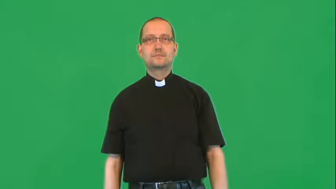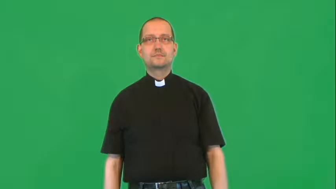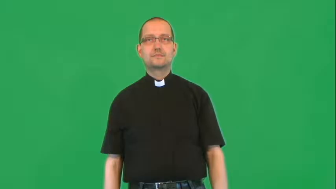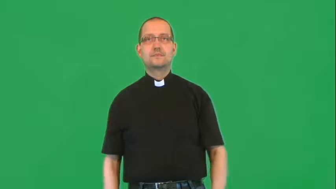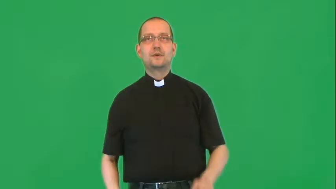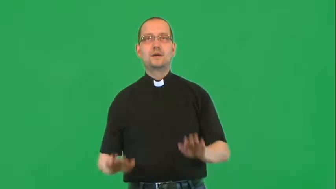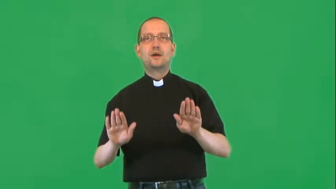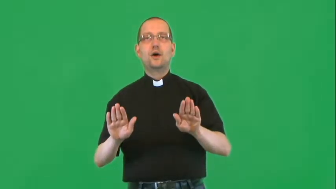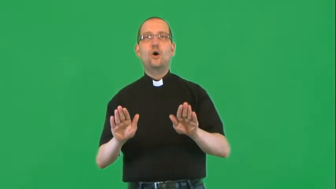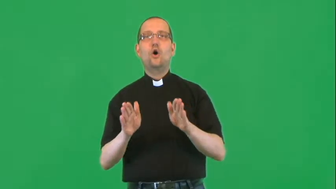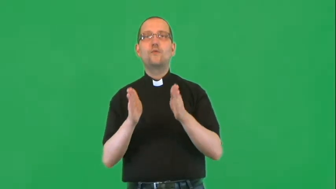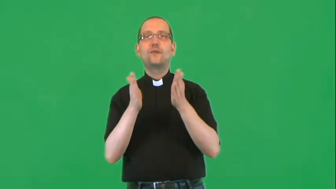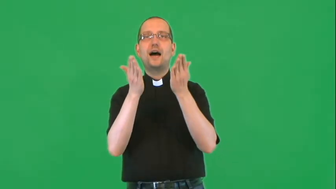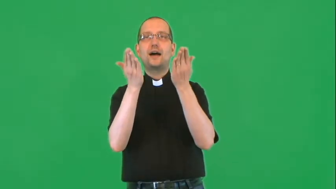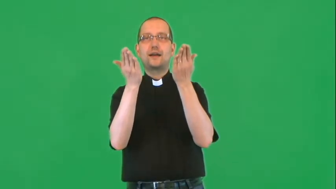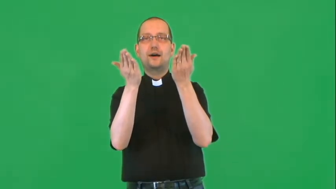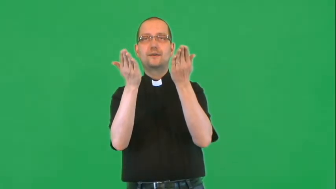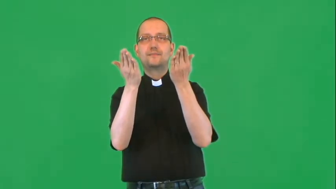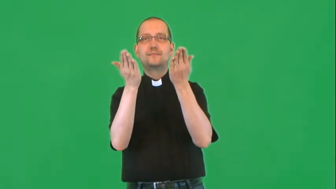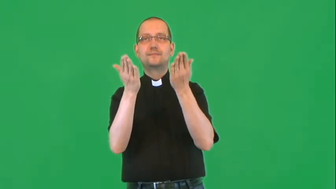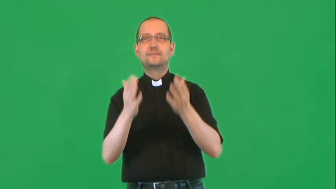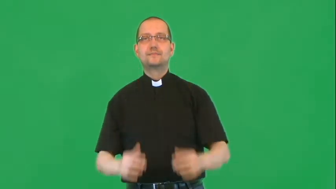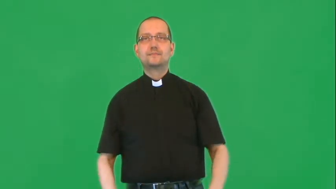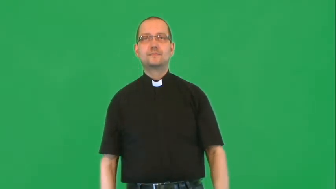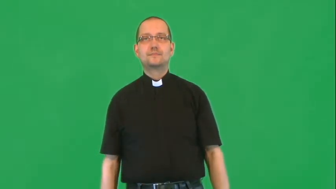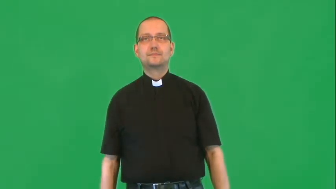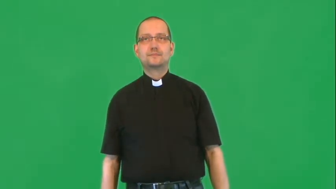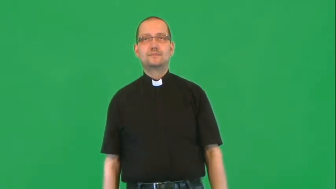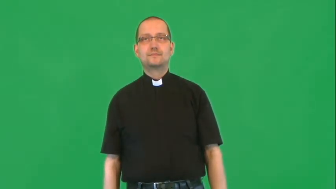ofiara